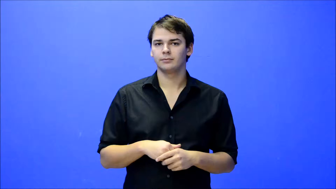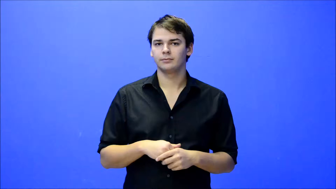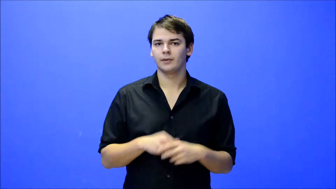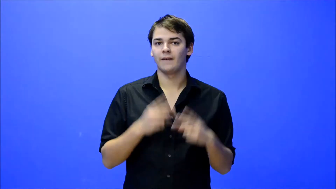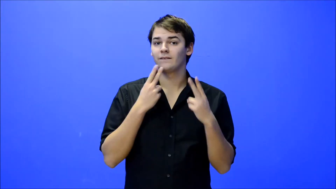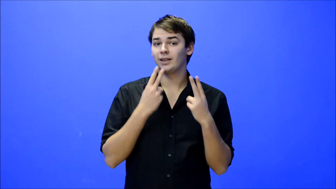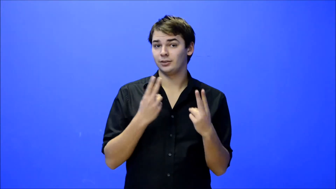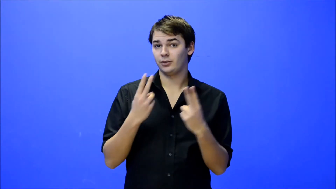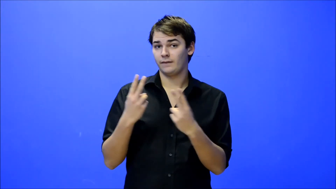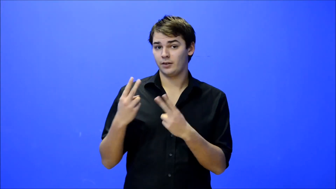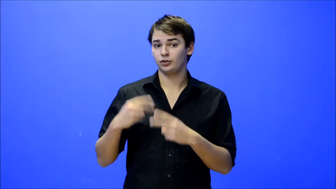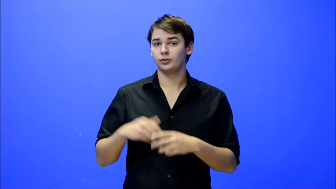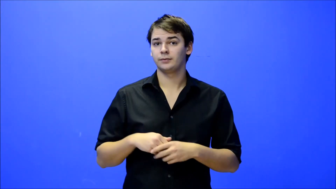výstaviště